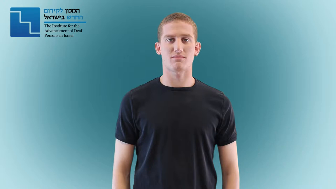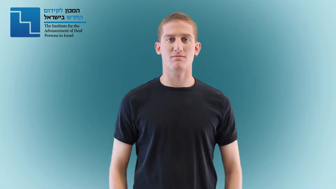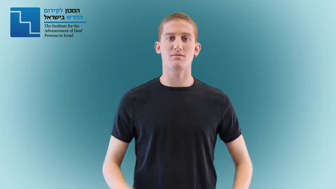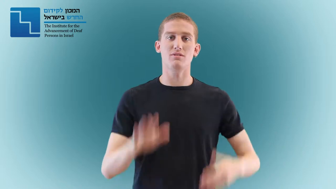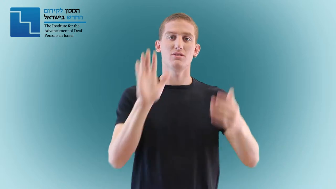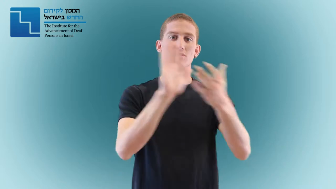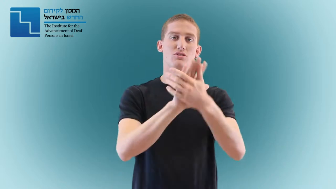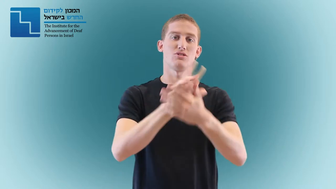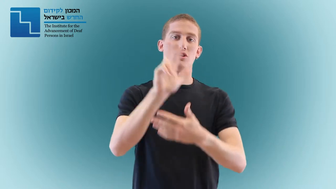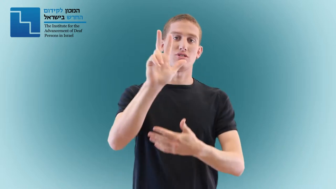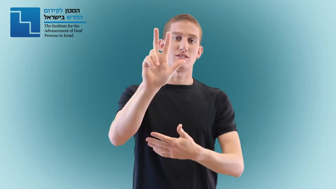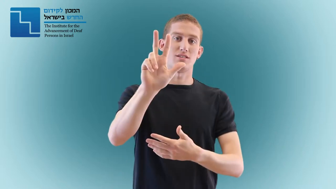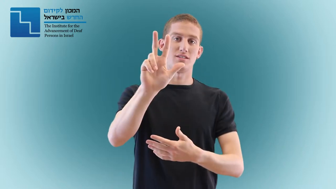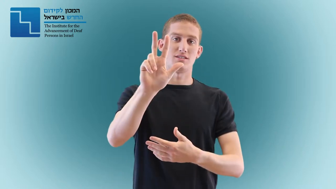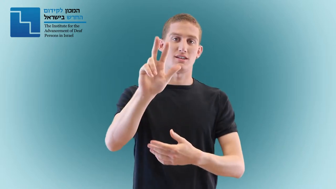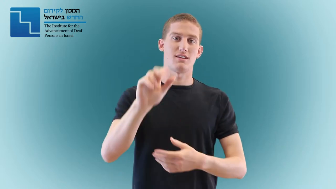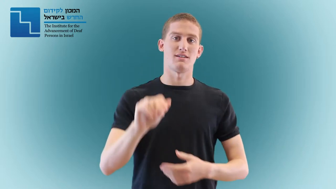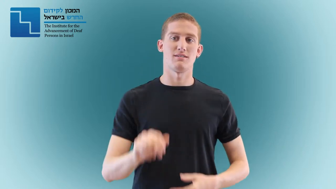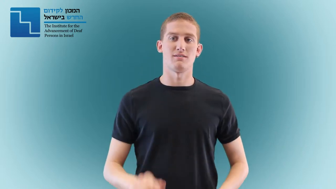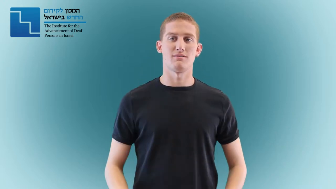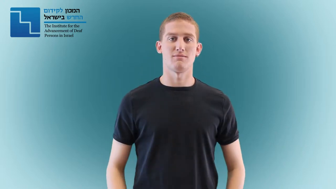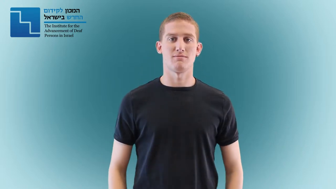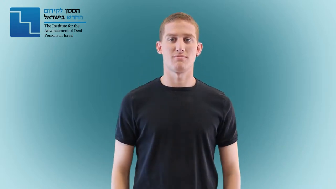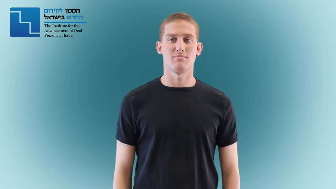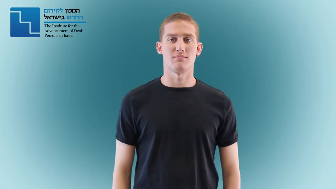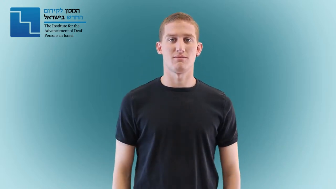שלוש-עשרה